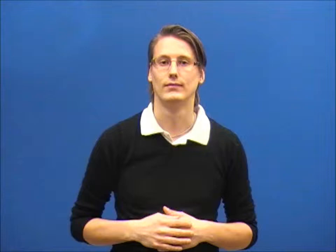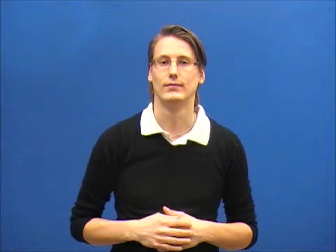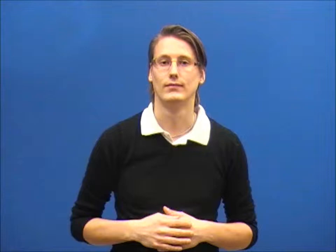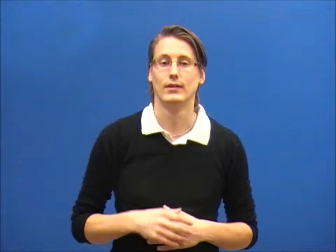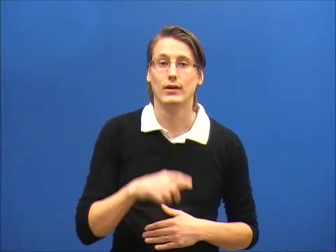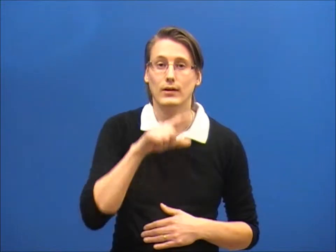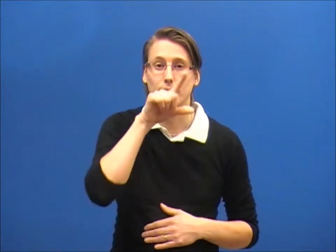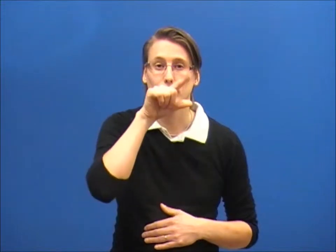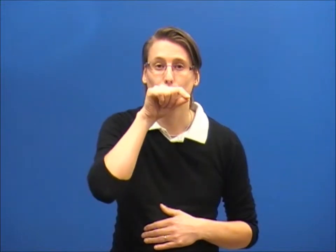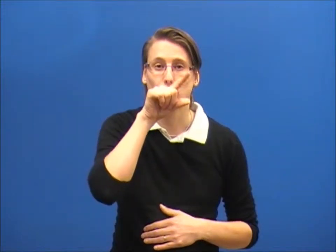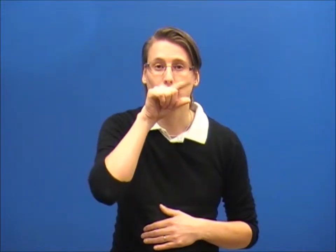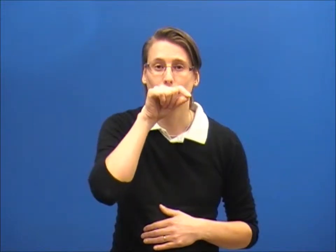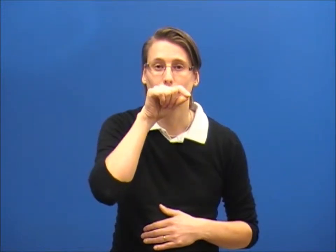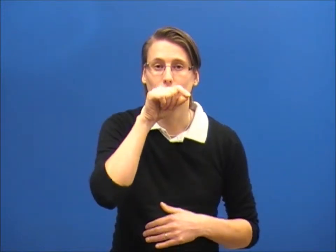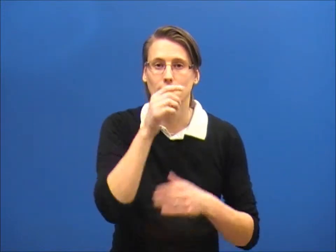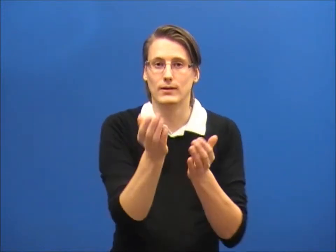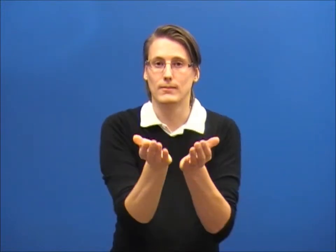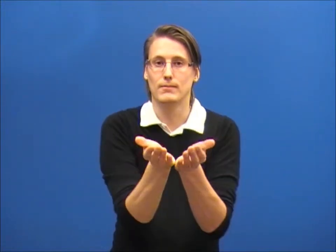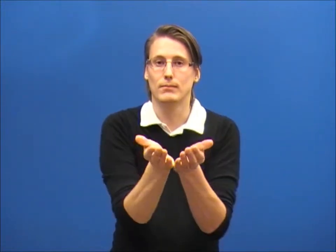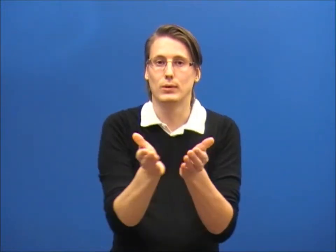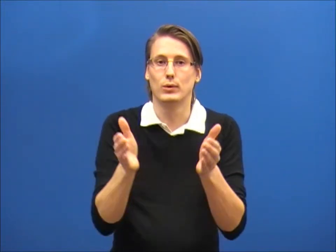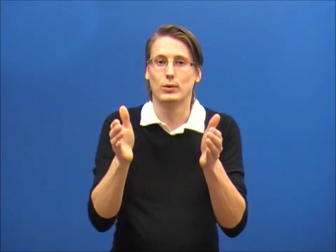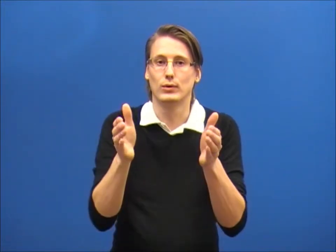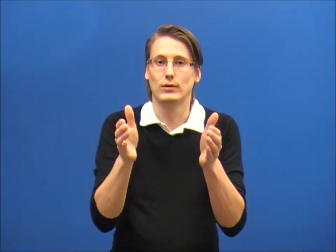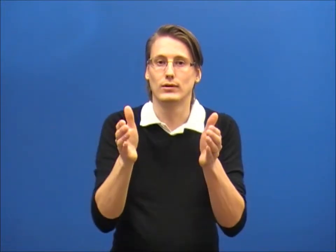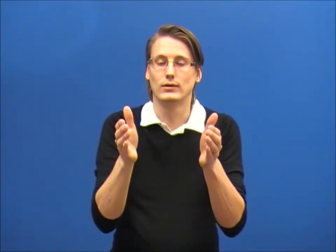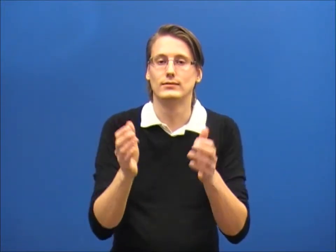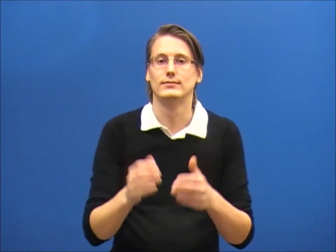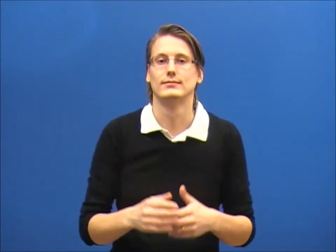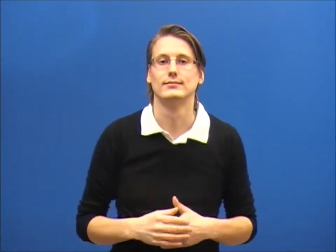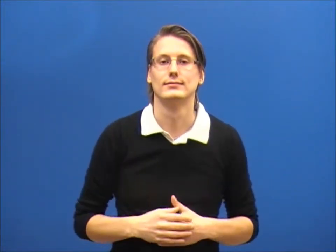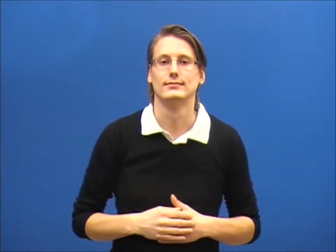FÅGELBO